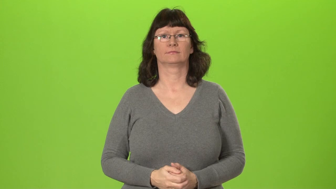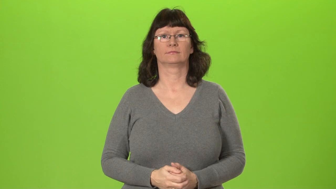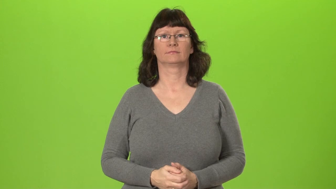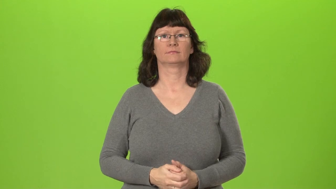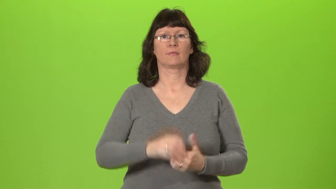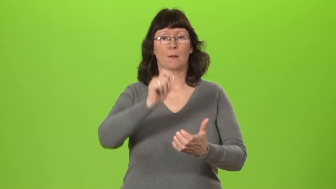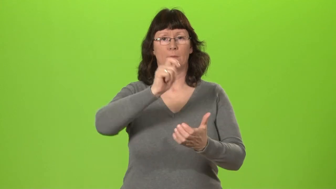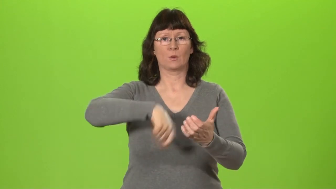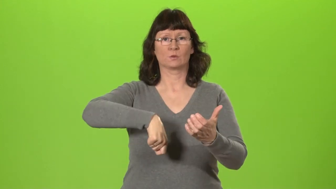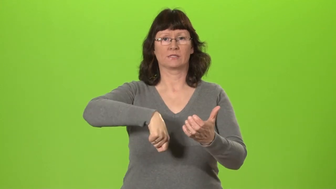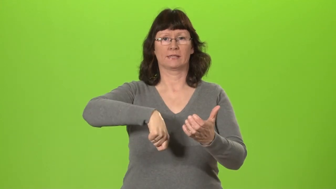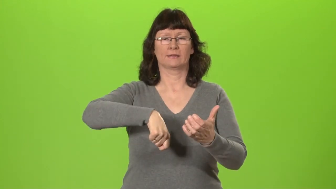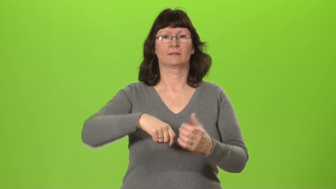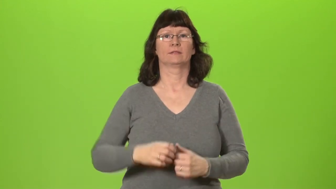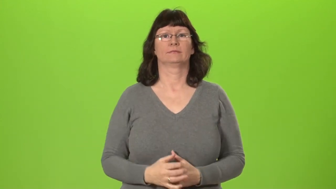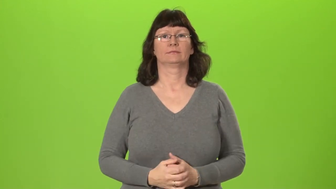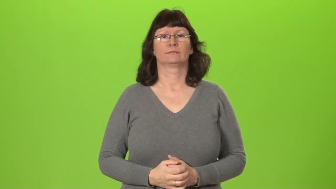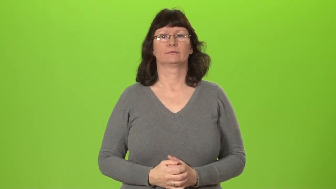Posi